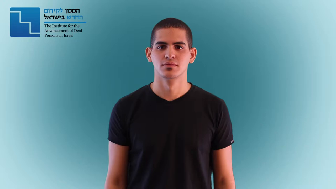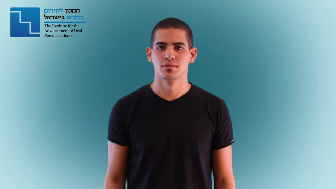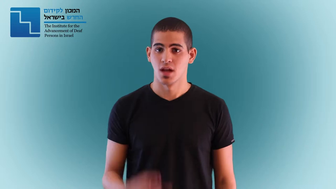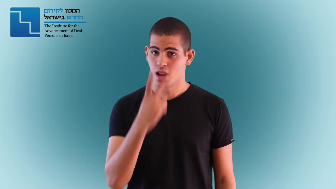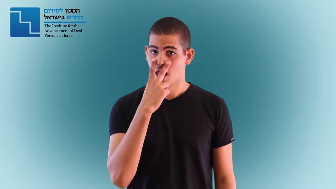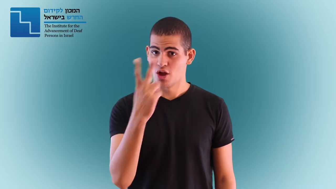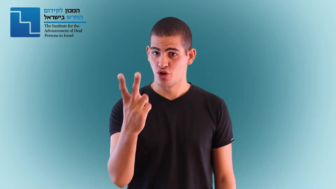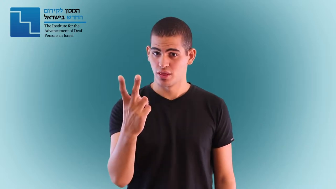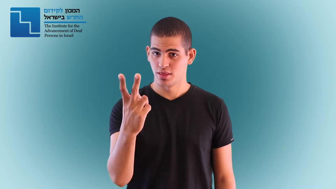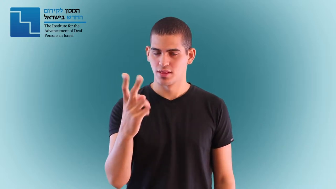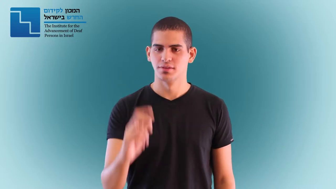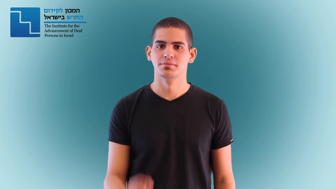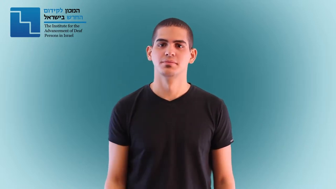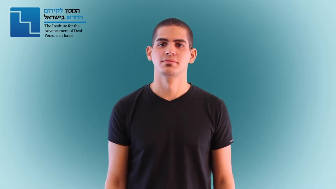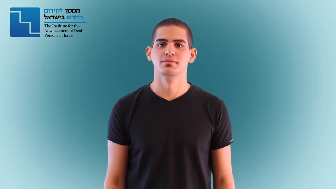לראות